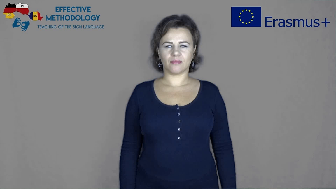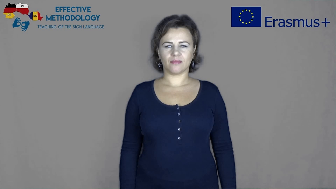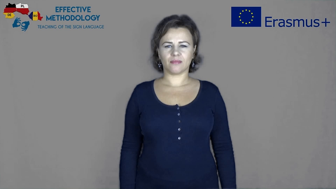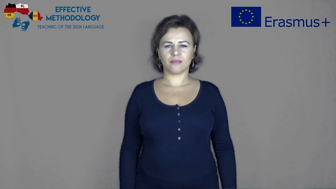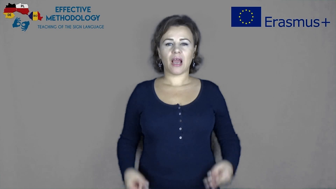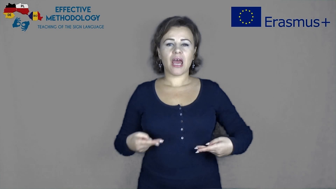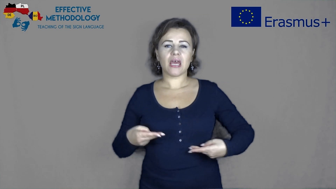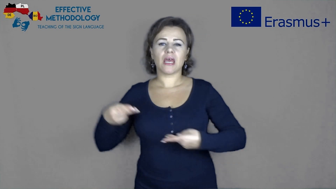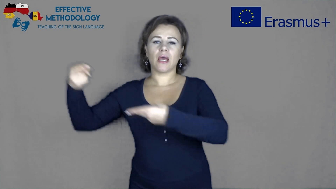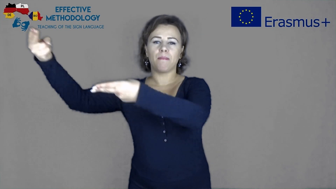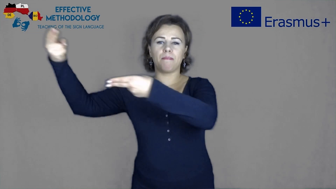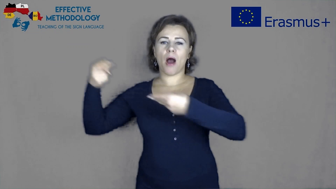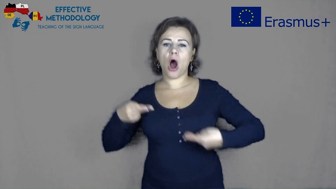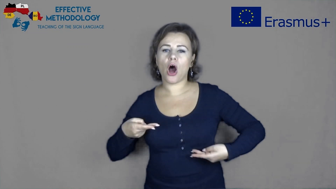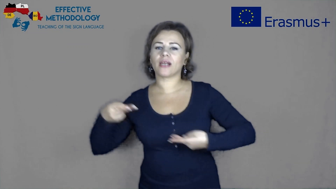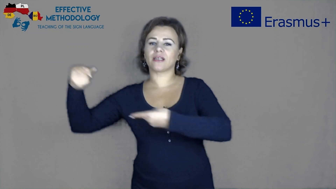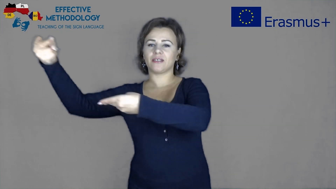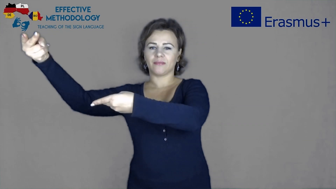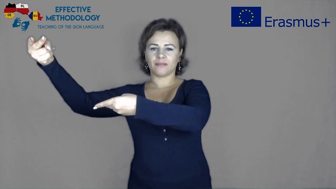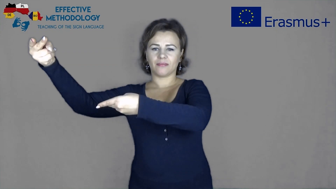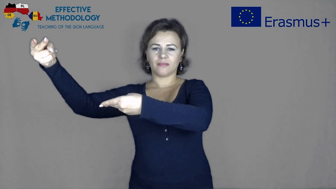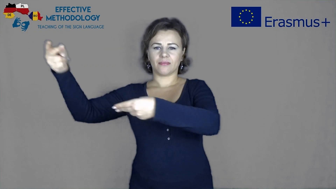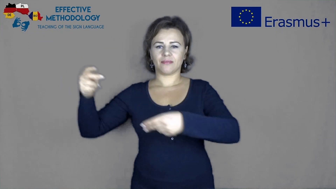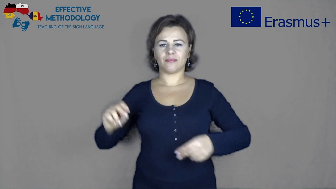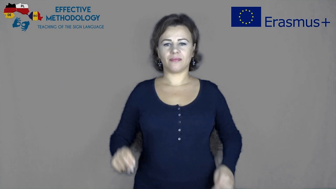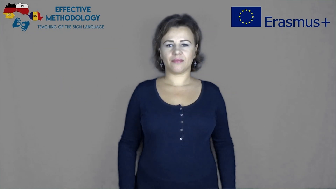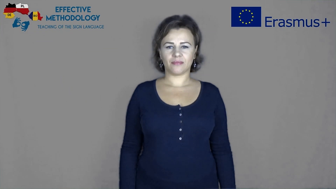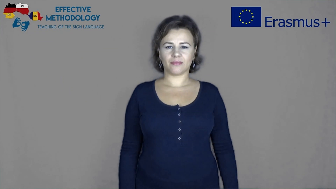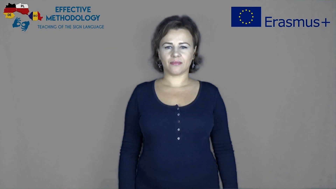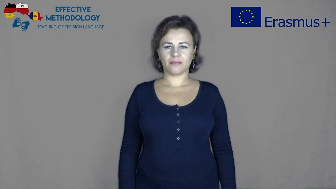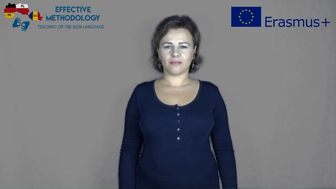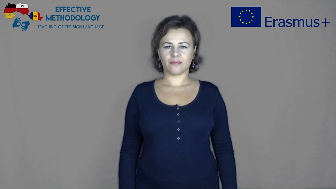Import